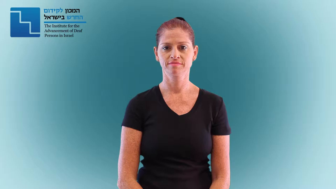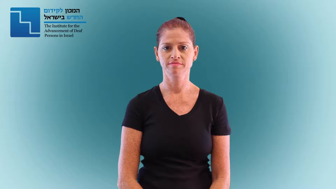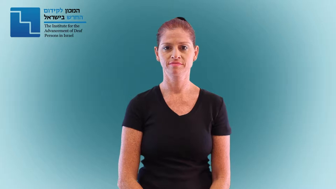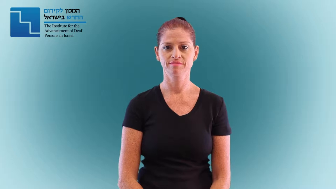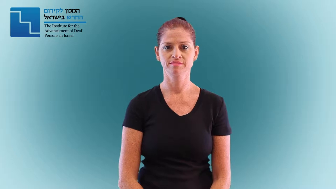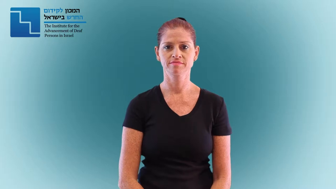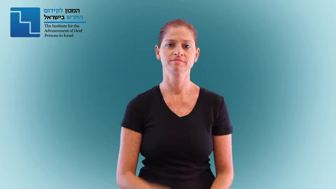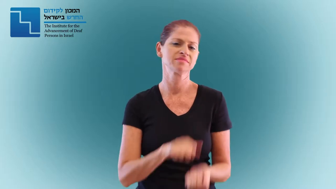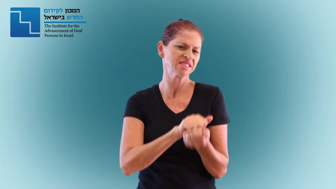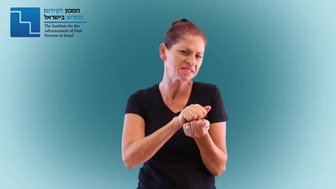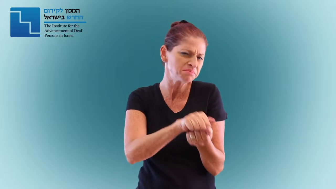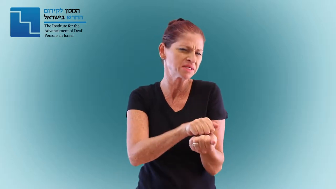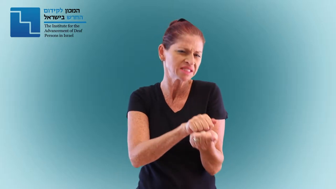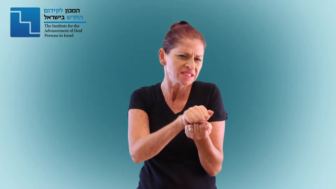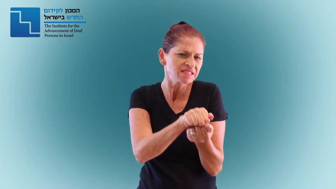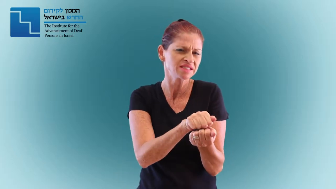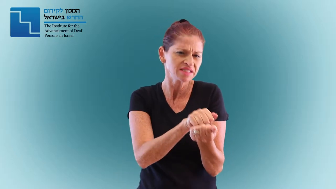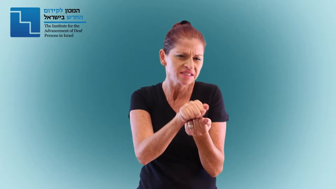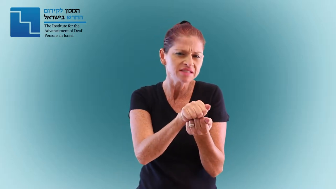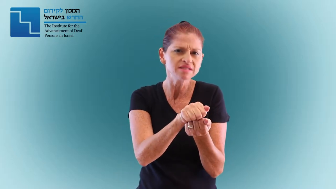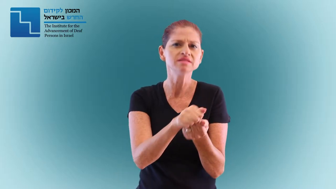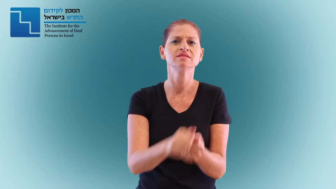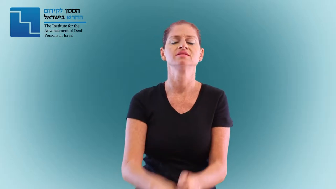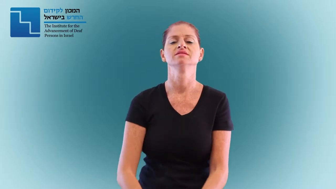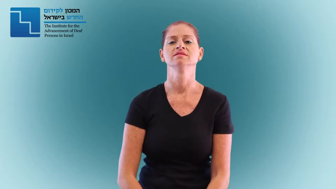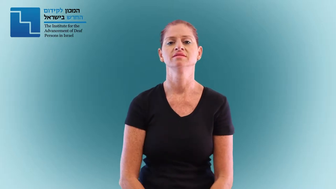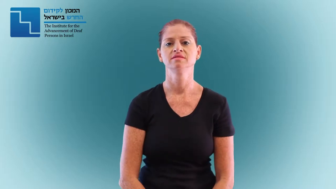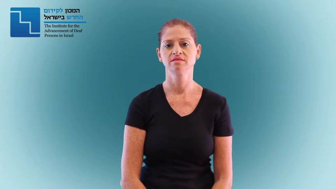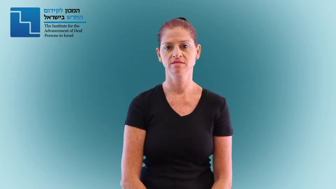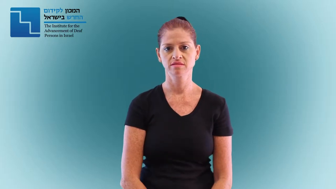לכבס